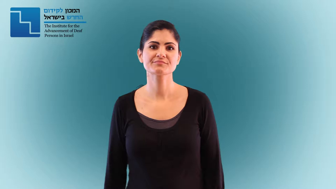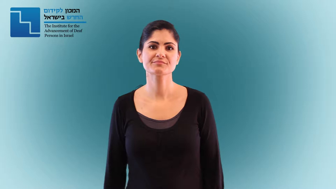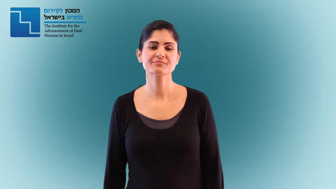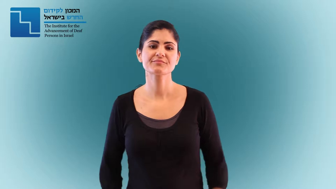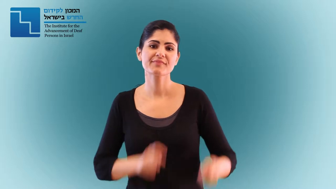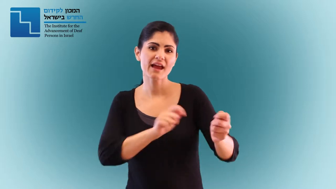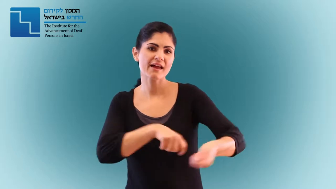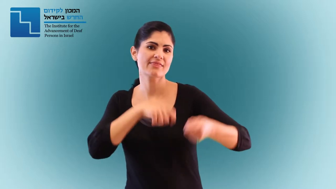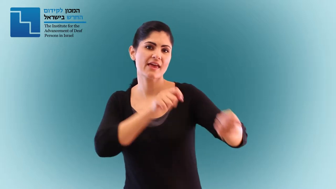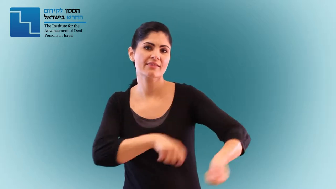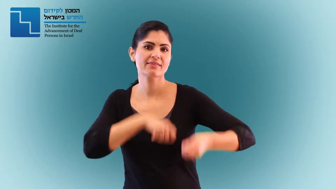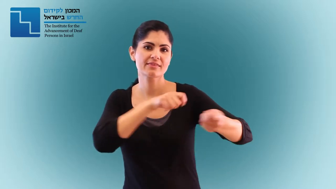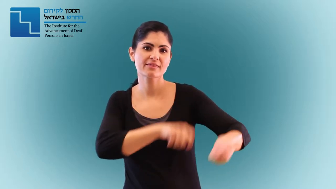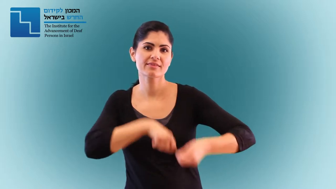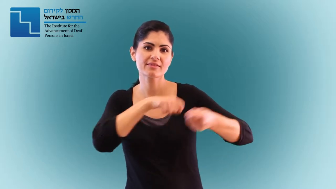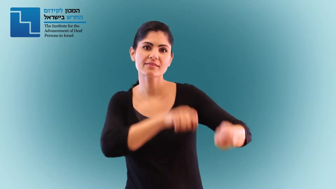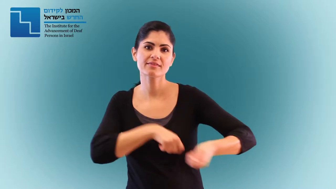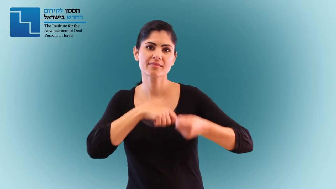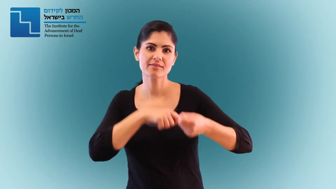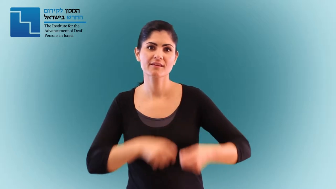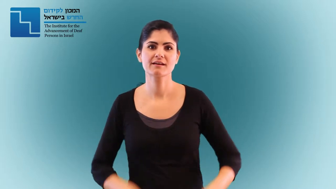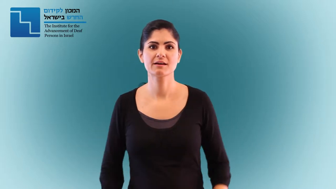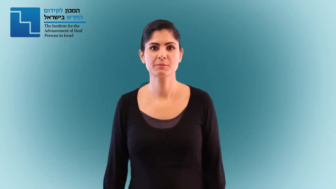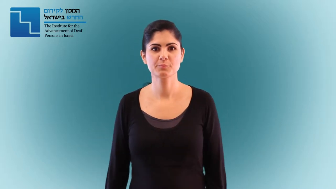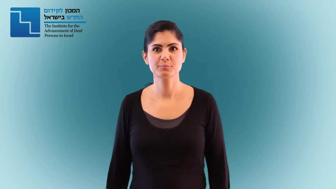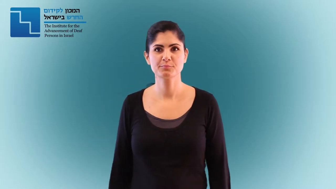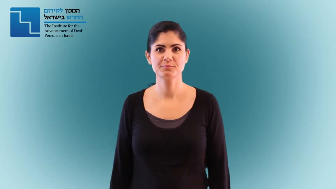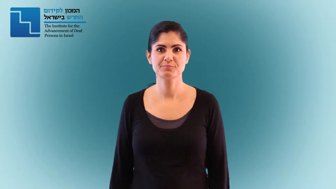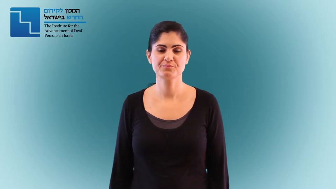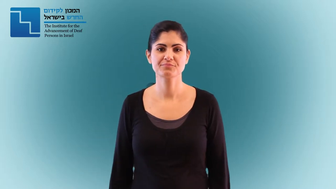גנן